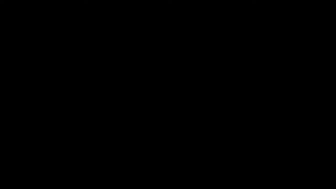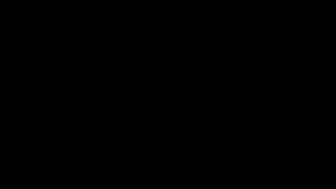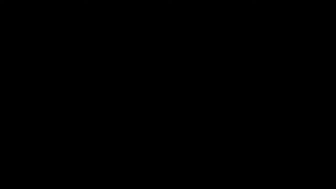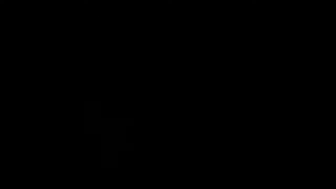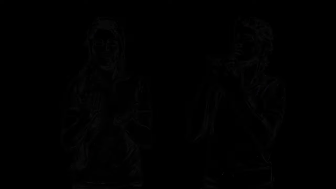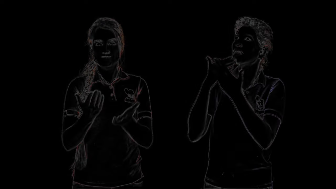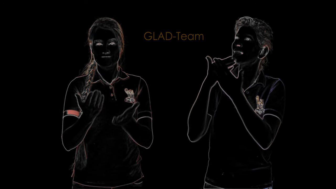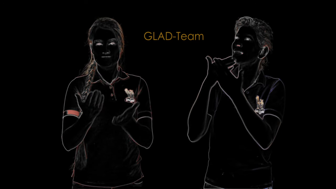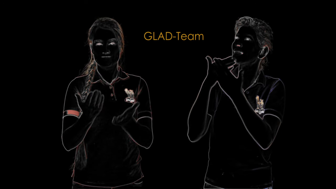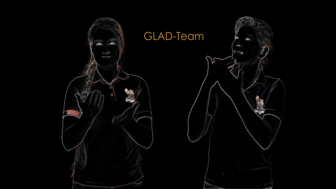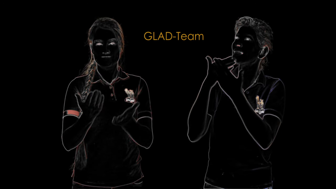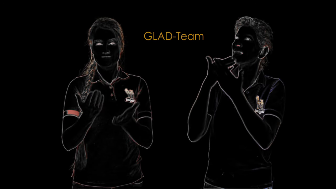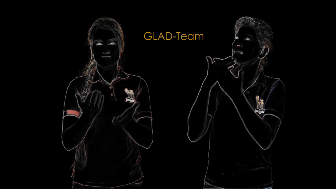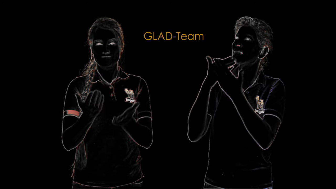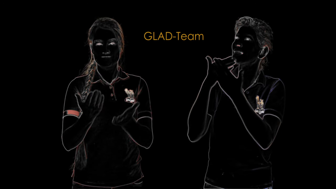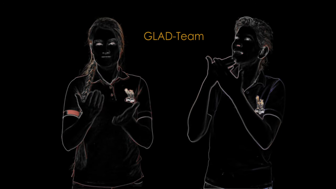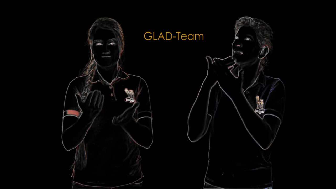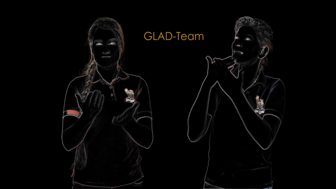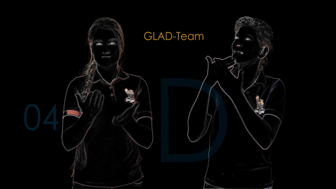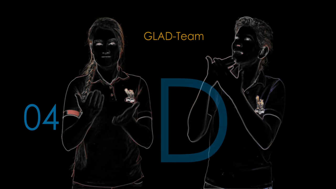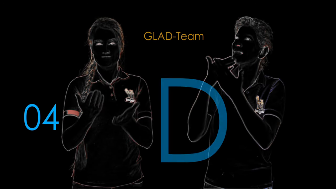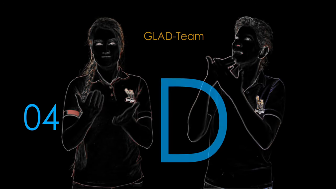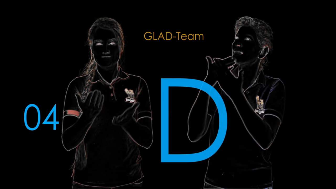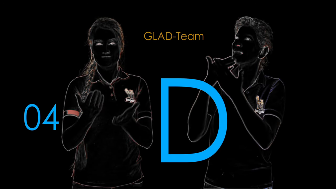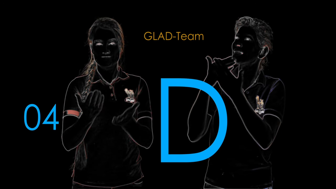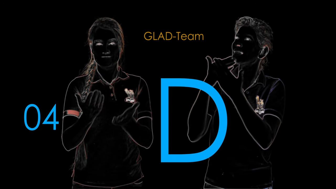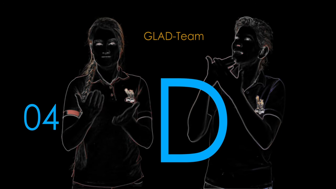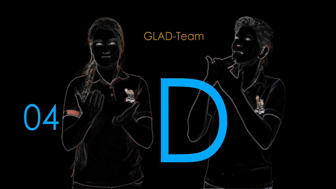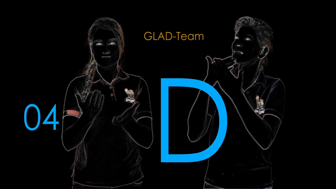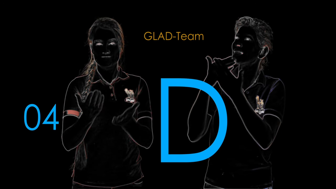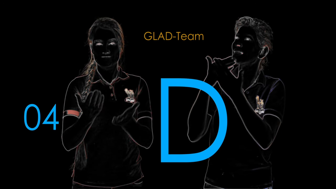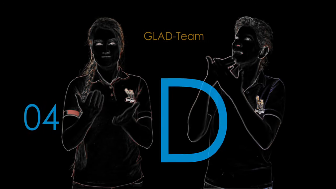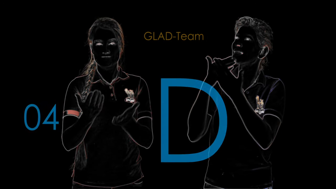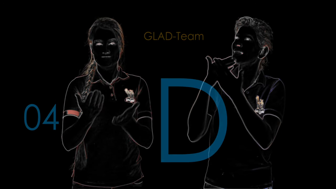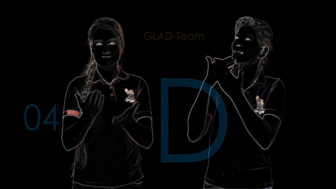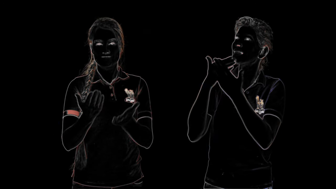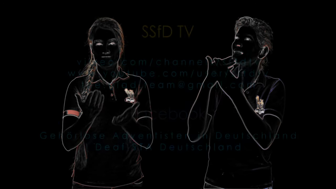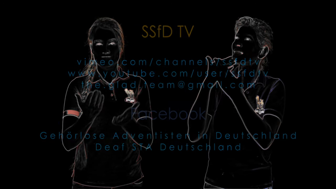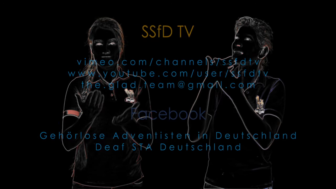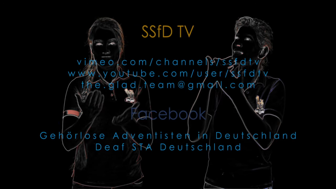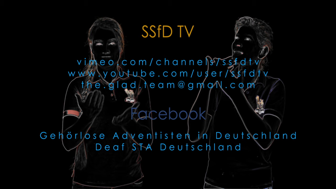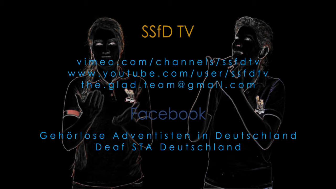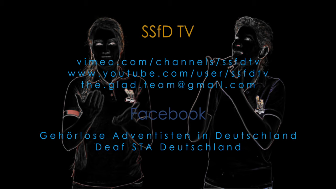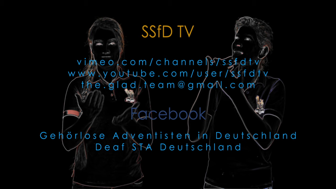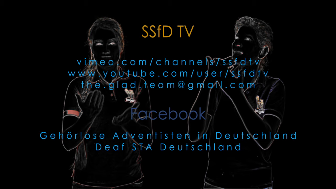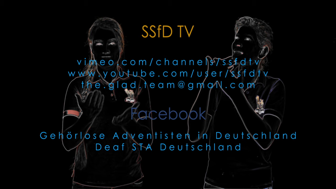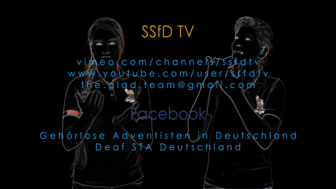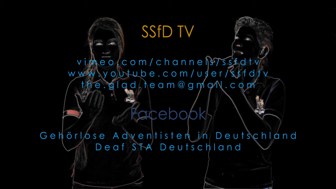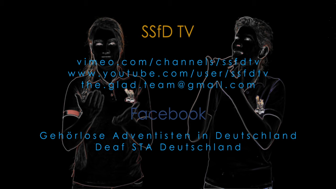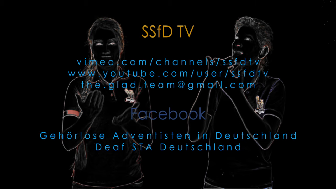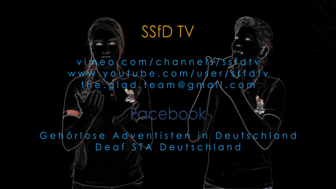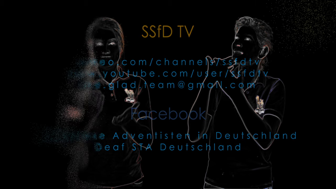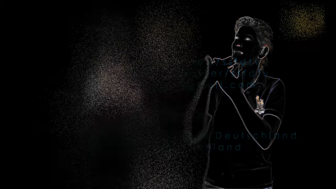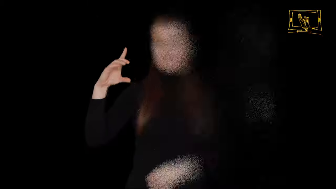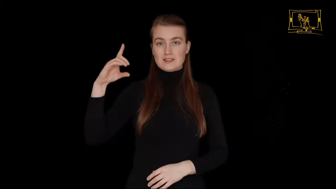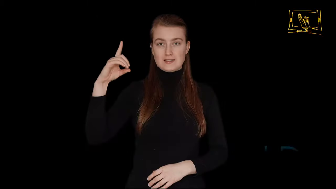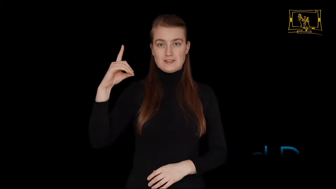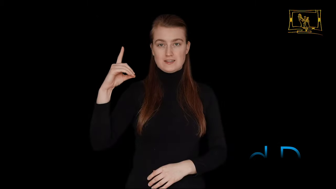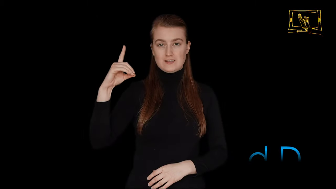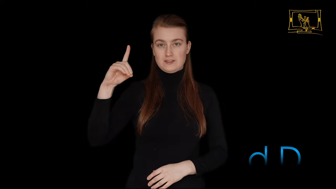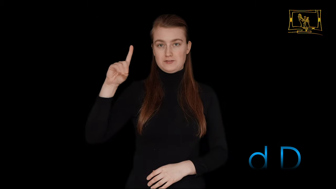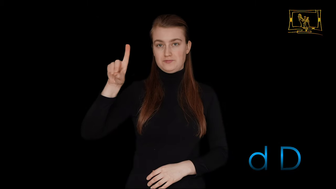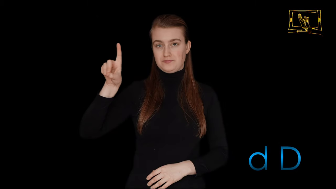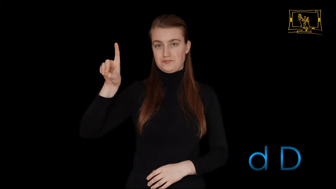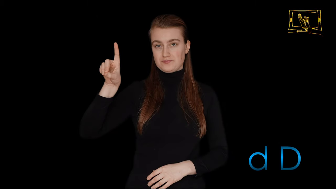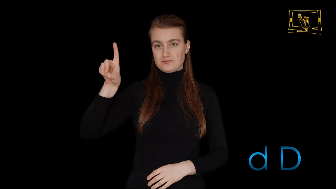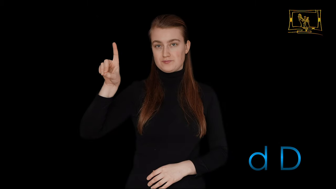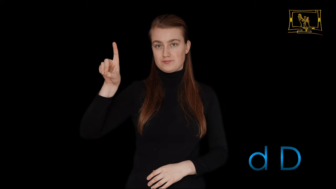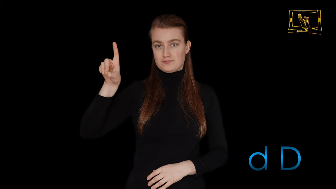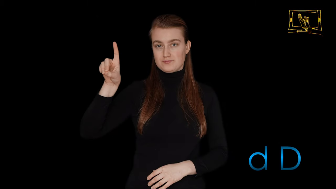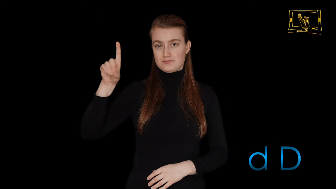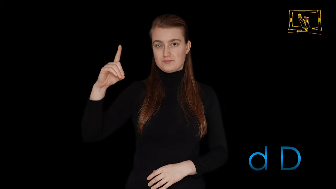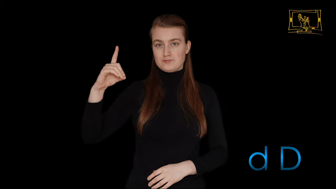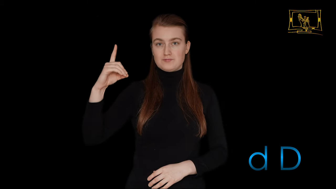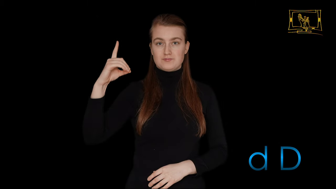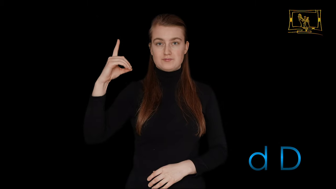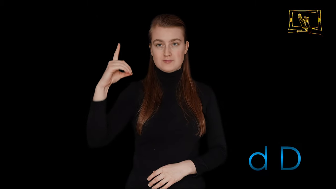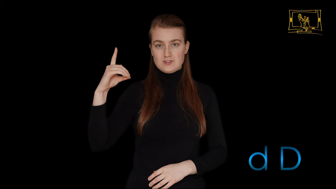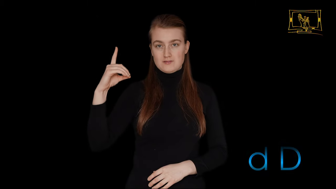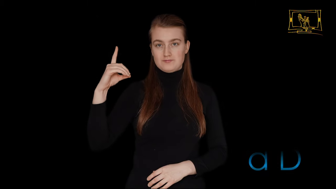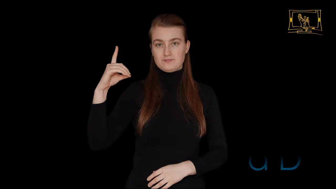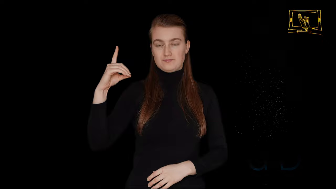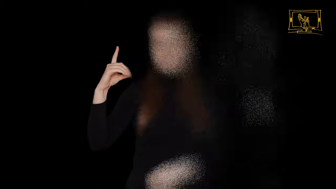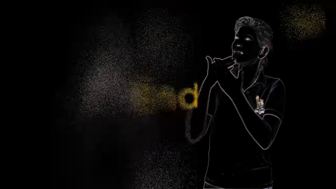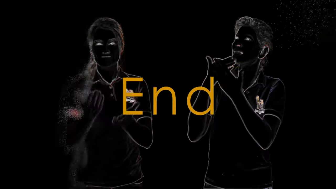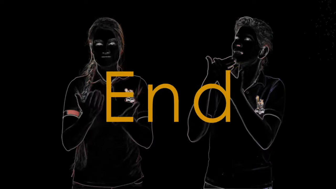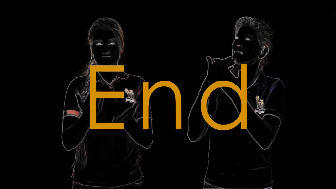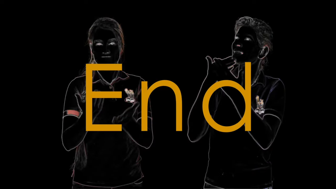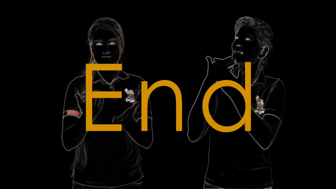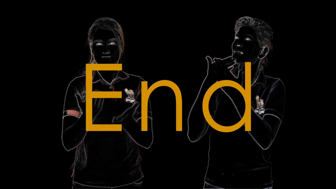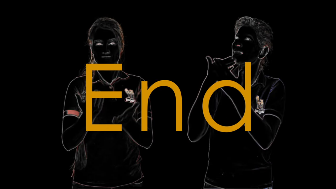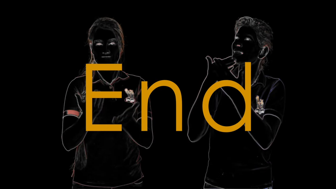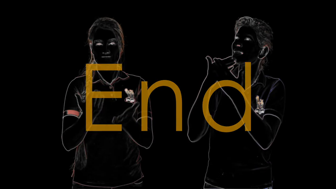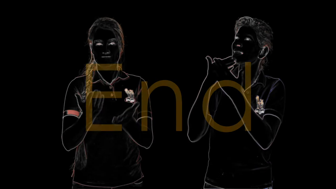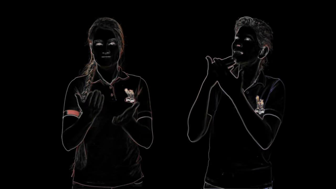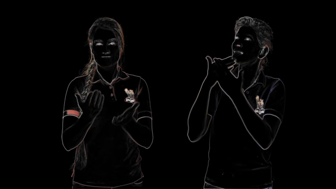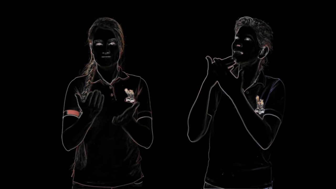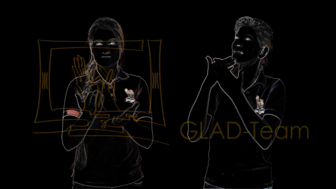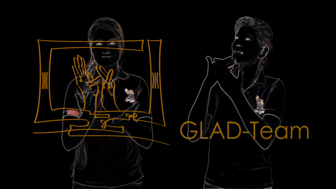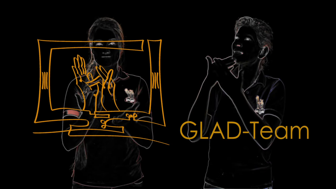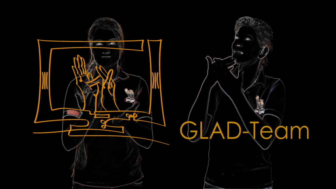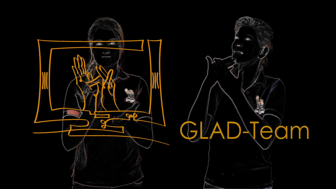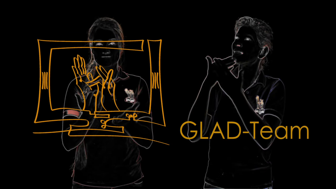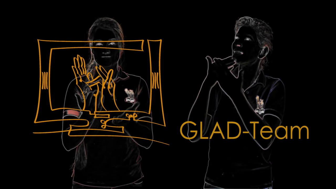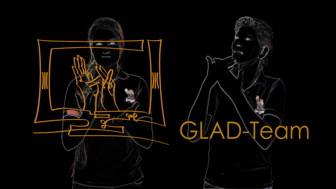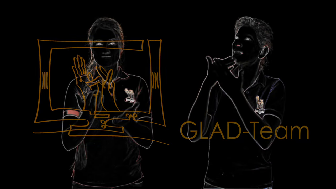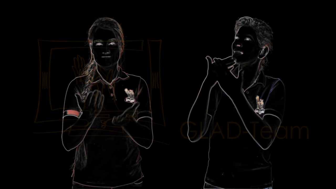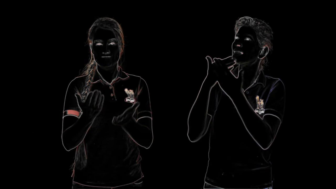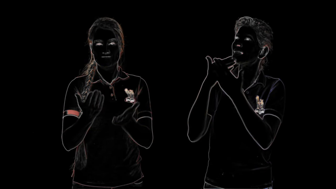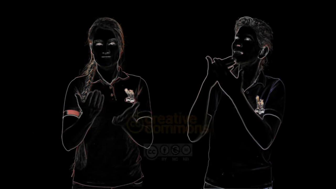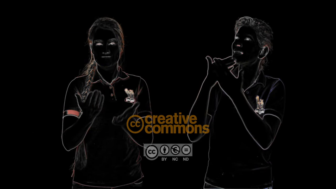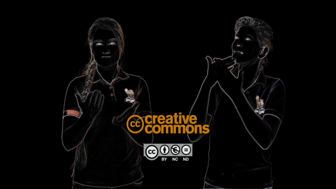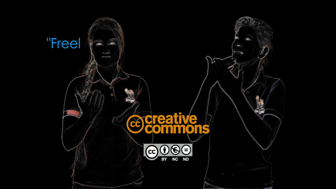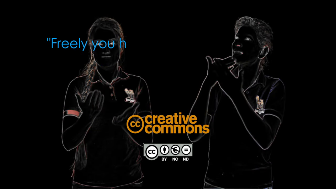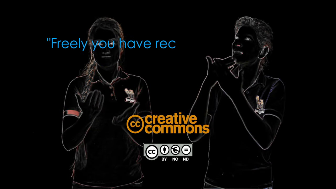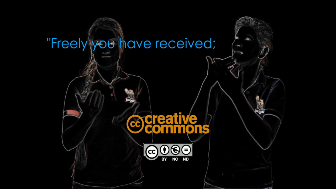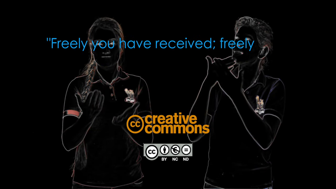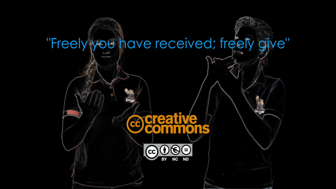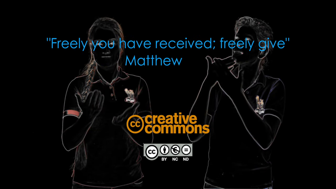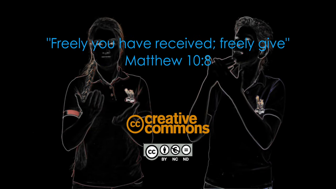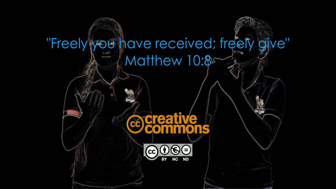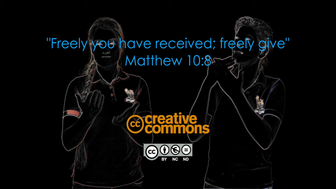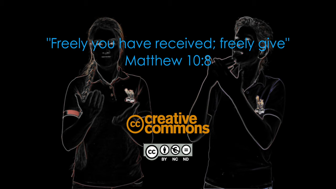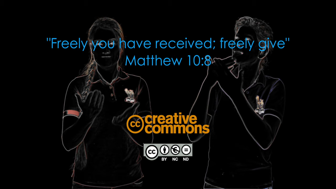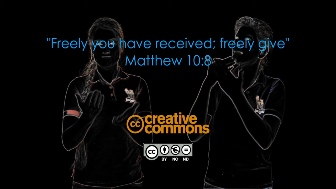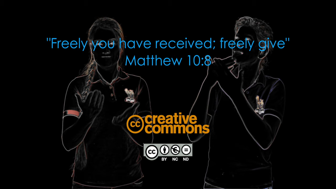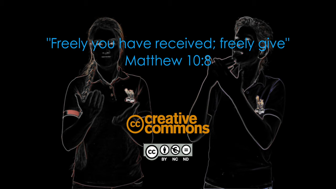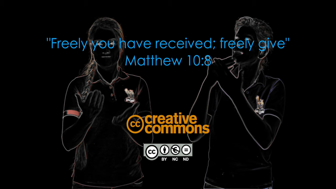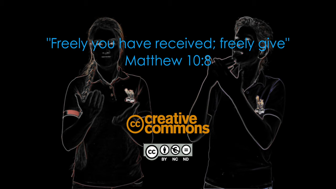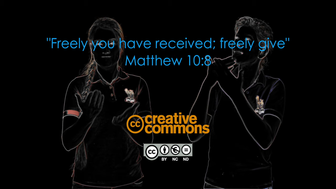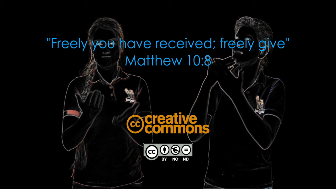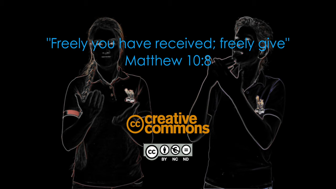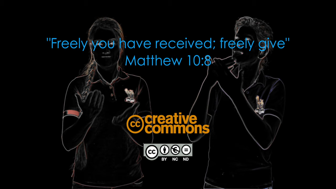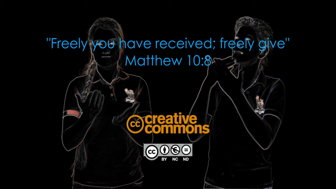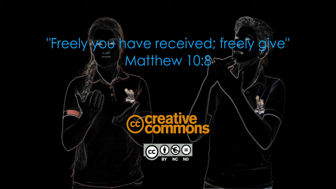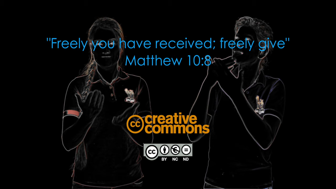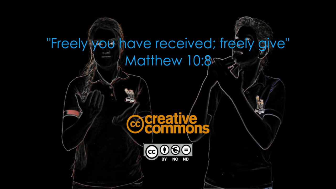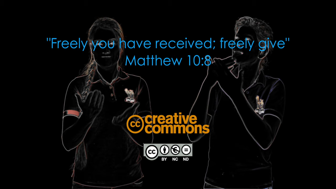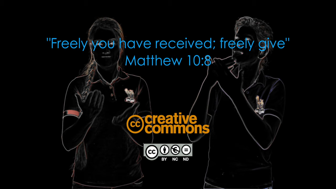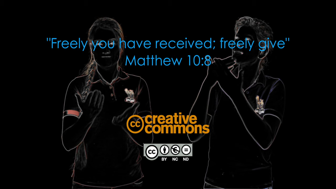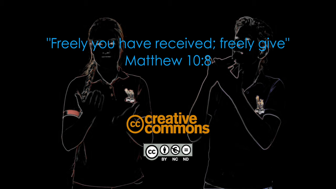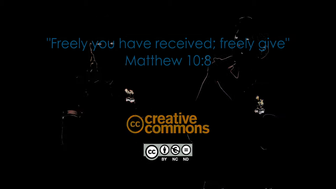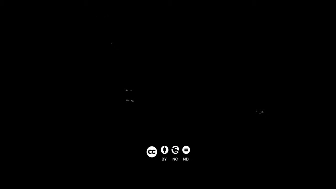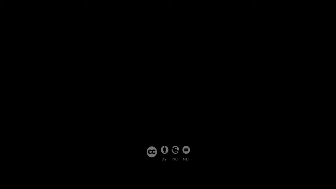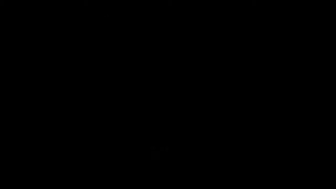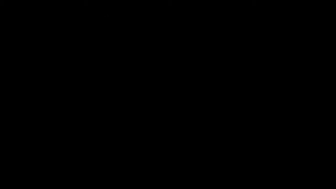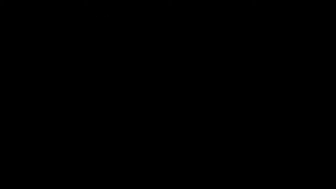D